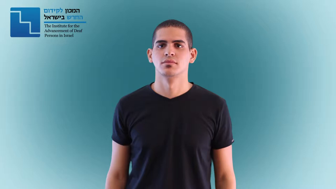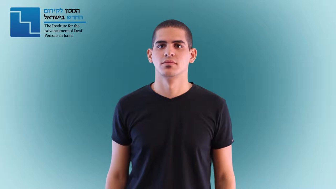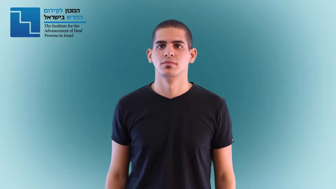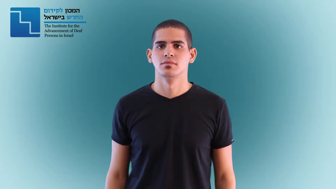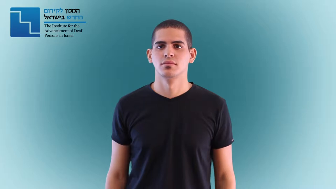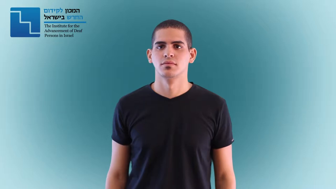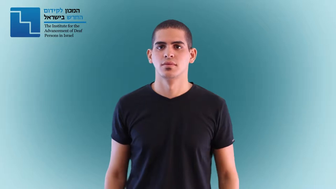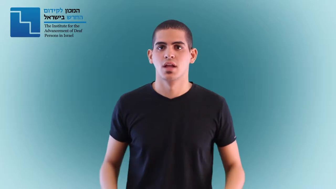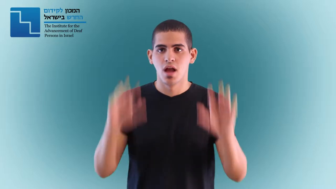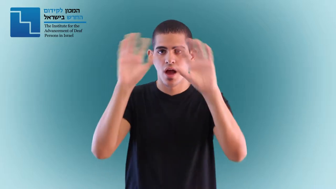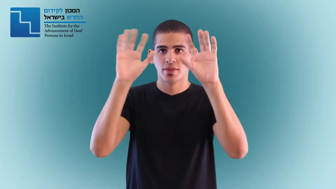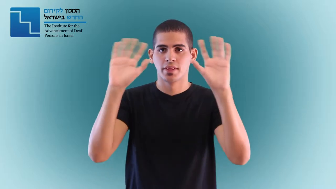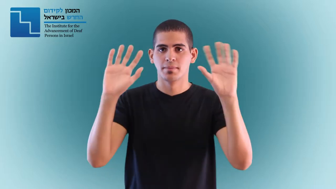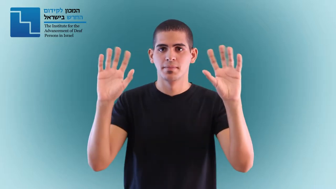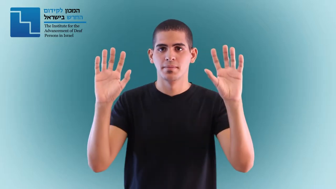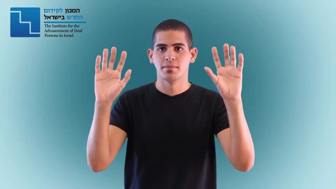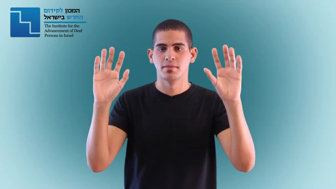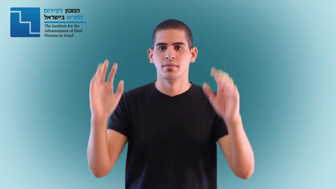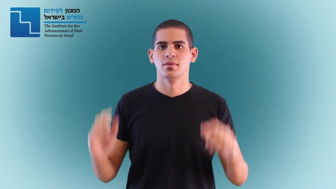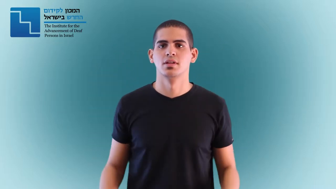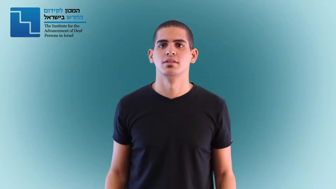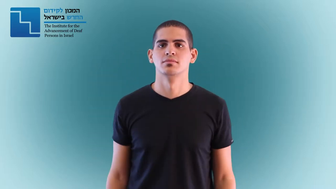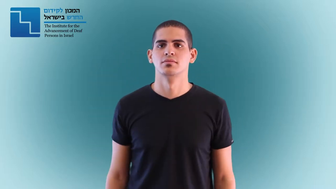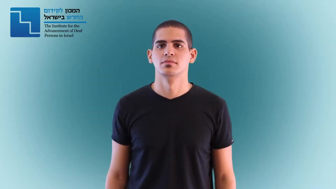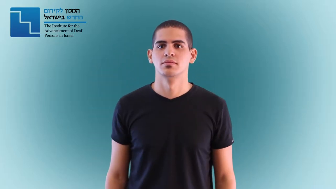עננים